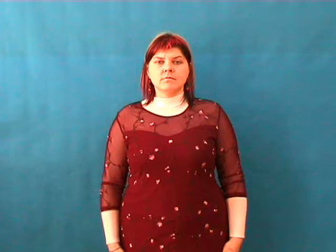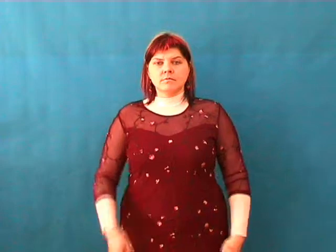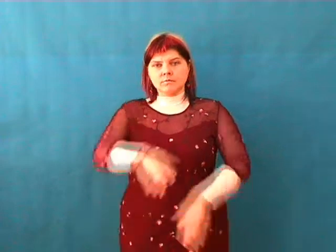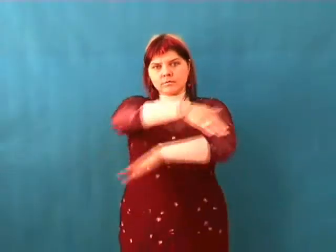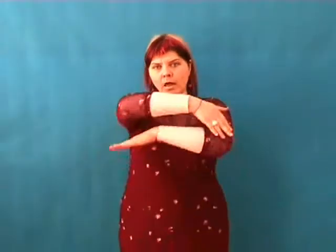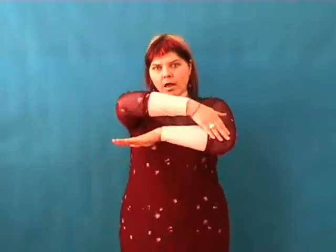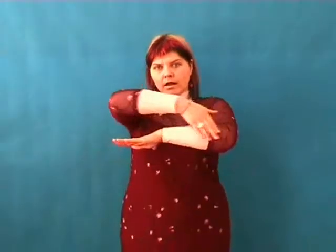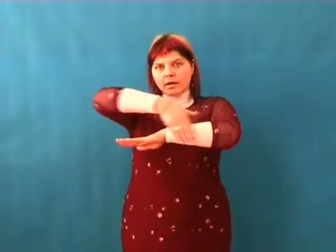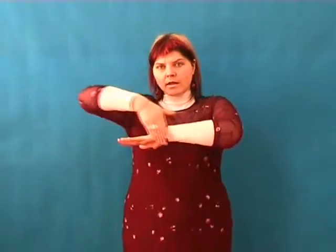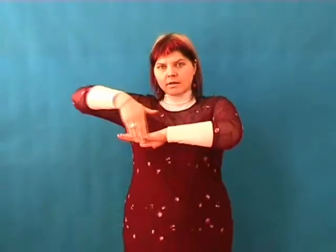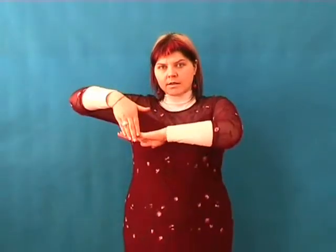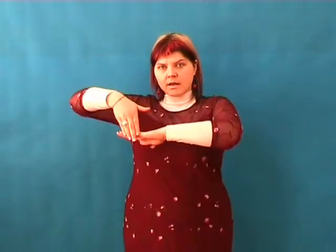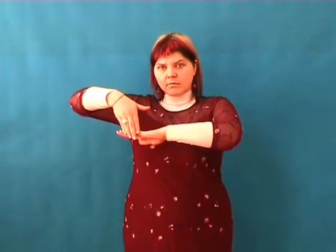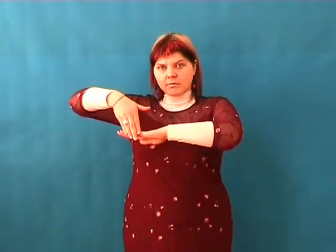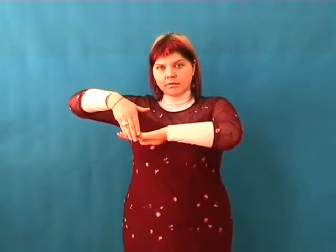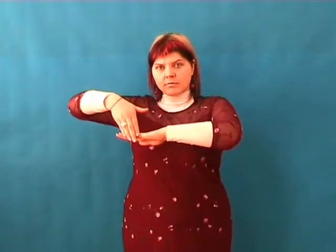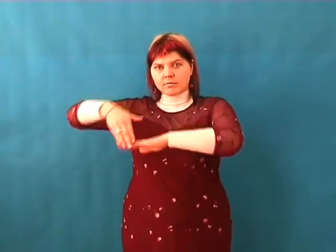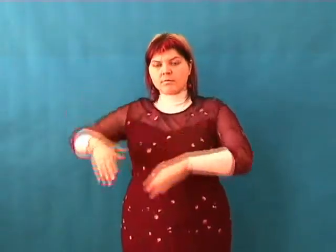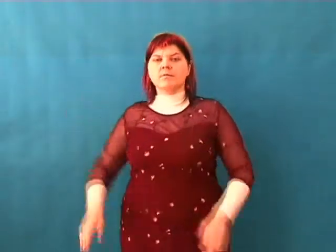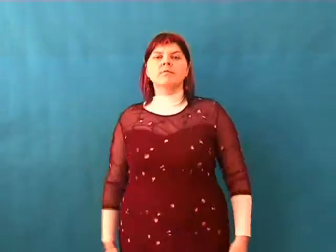granica